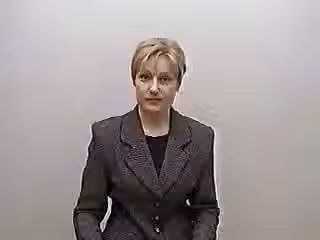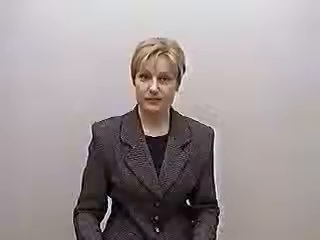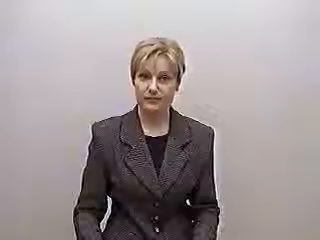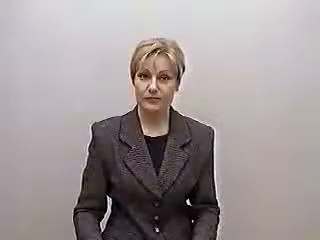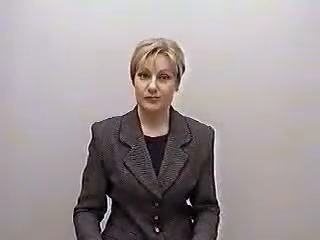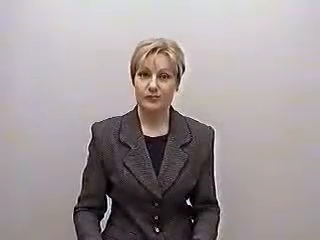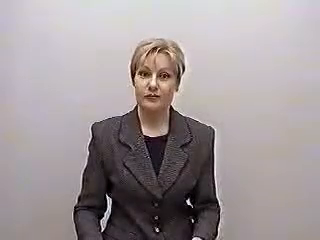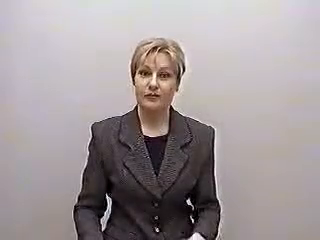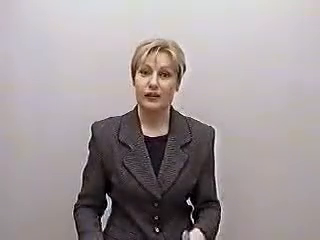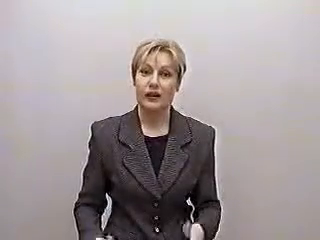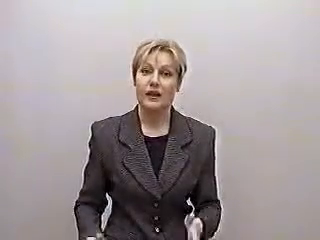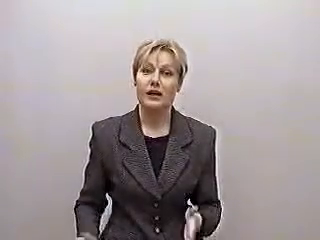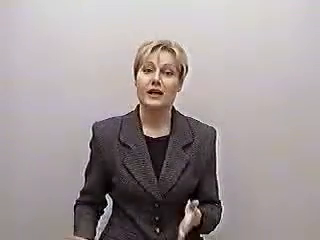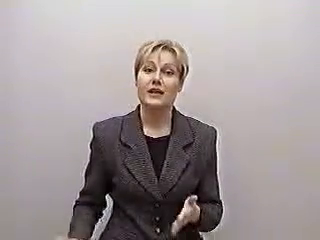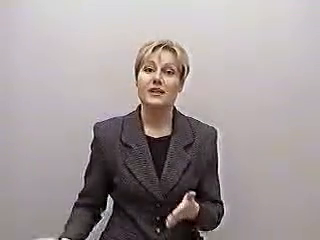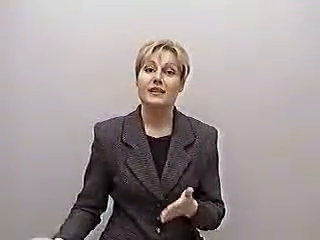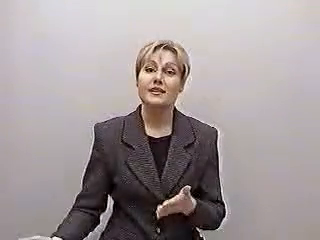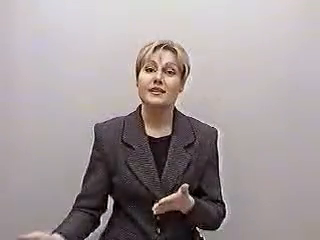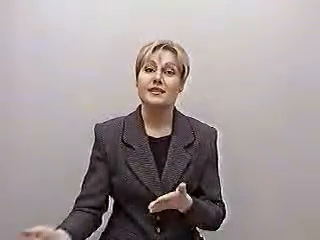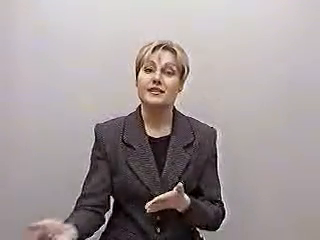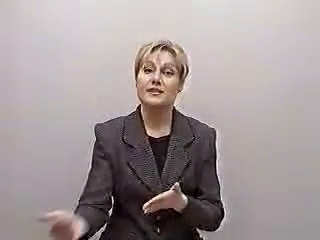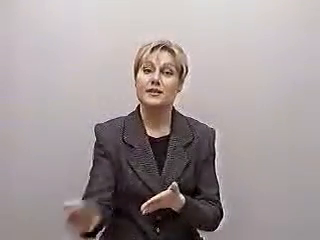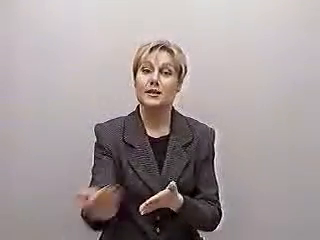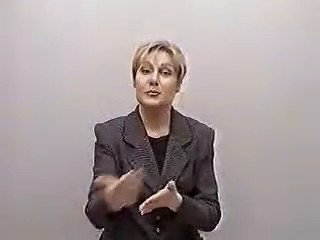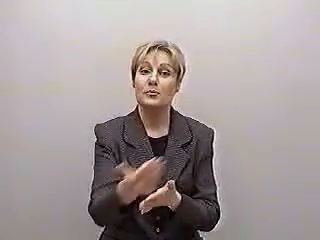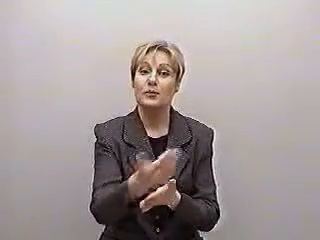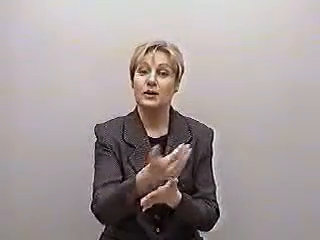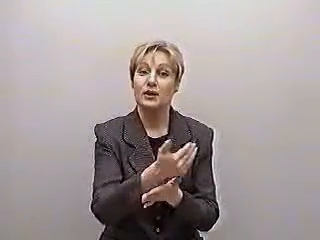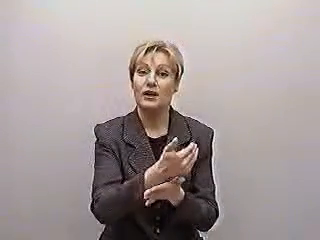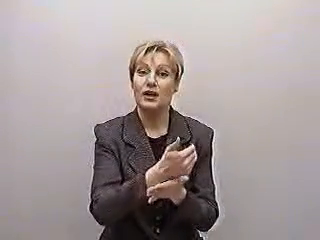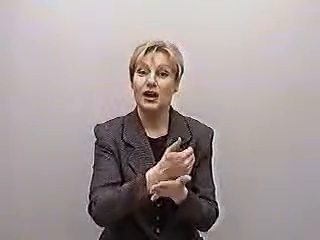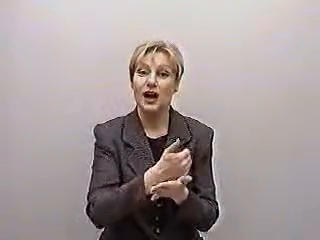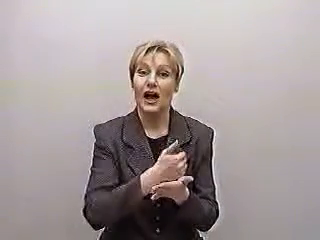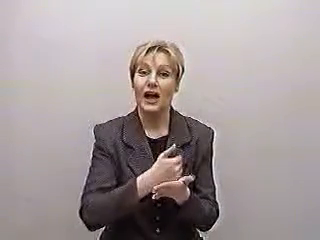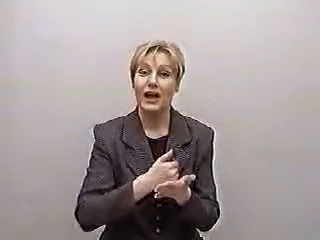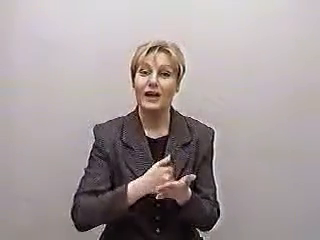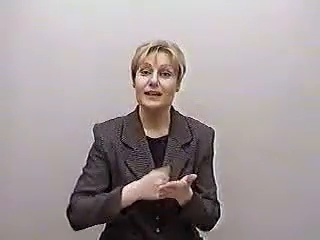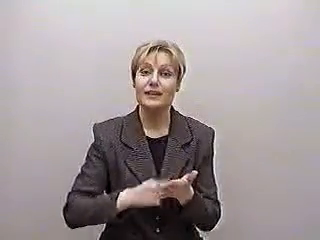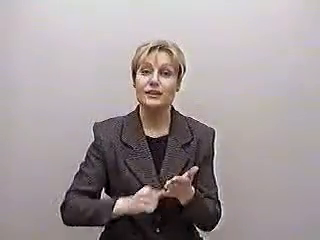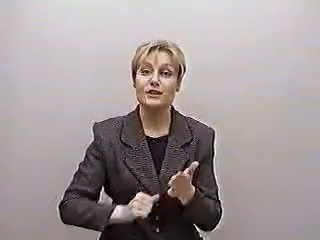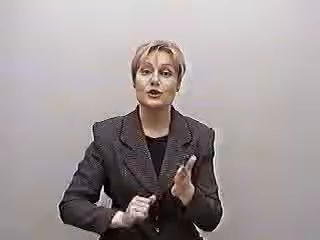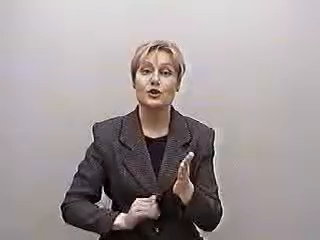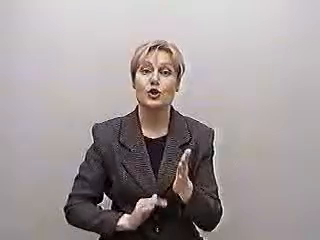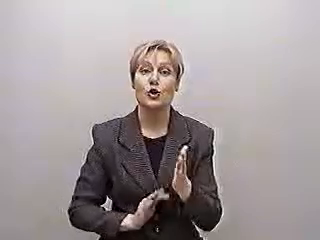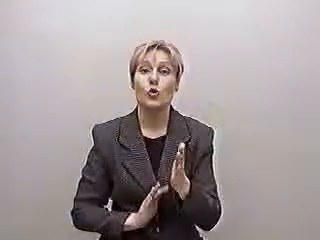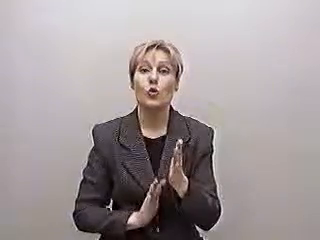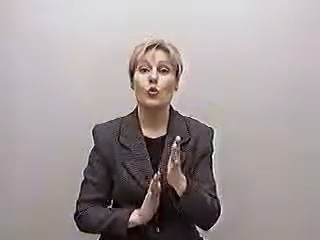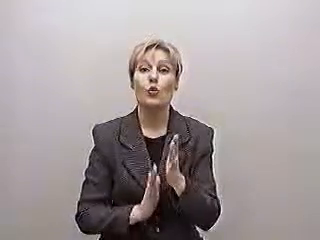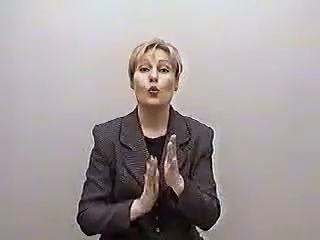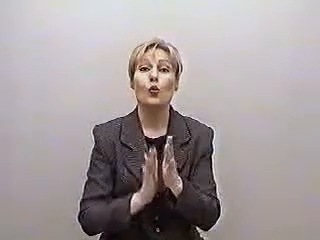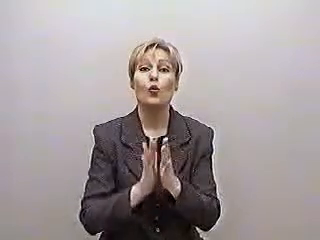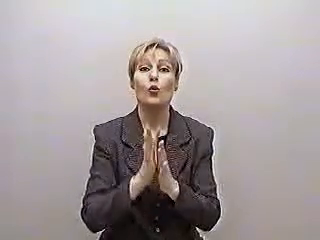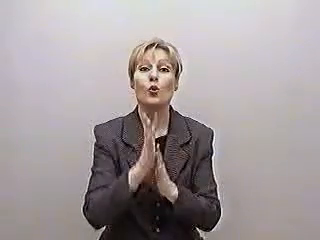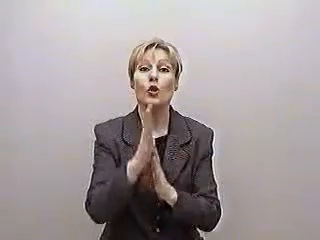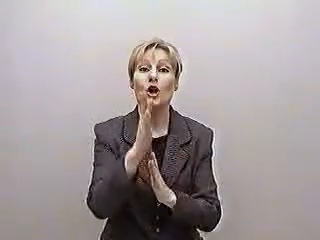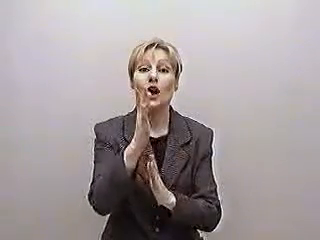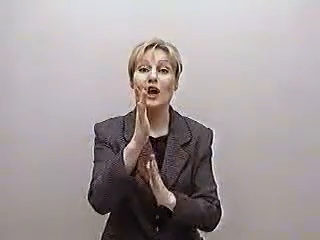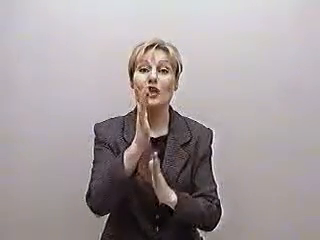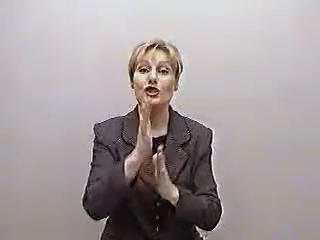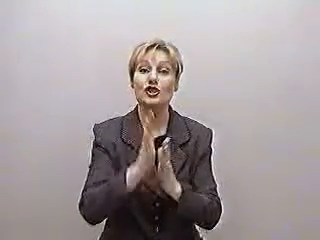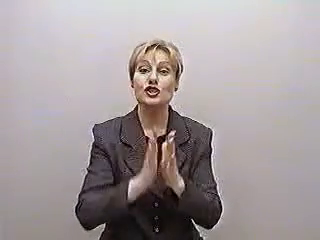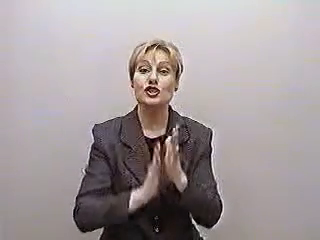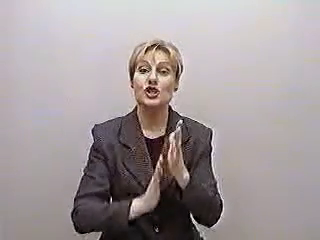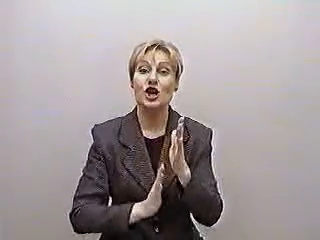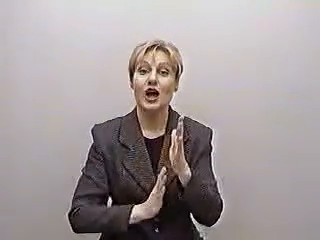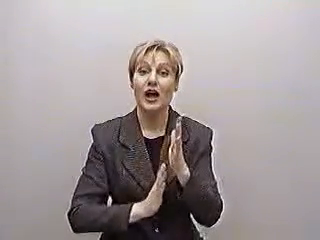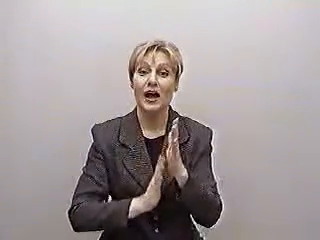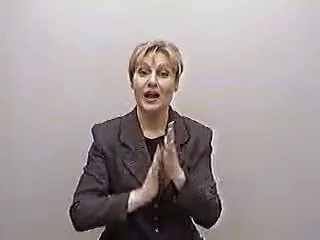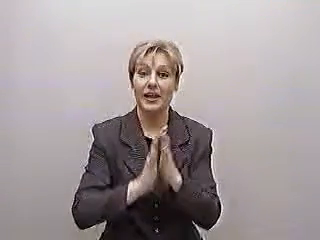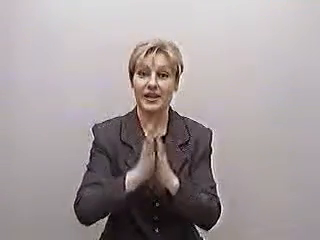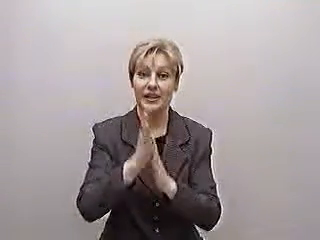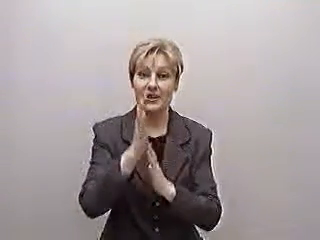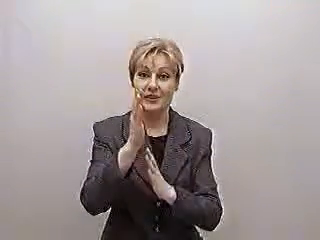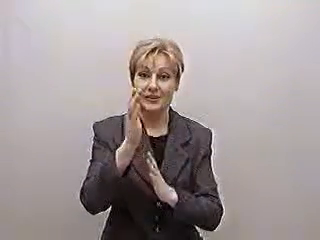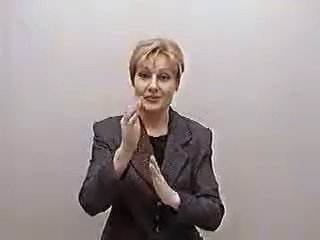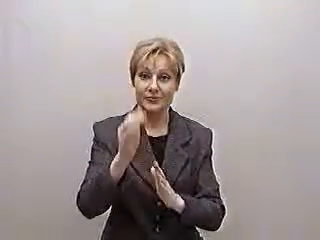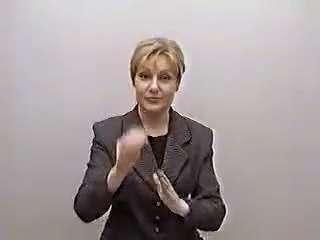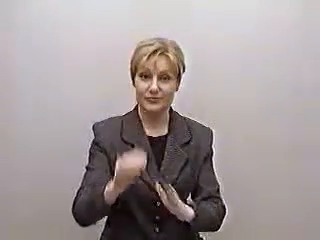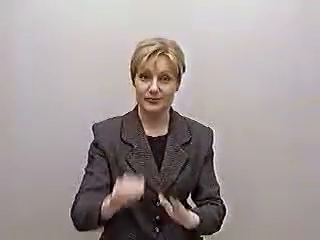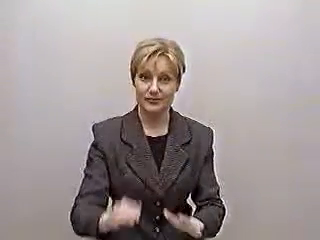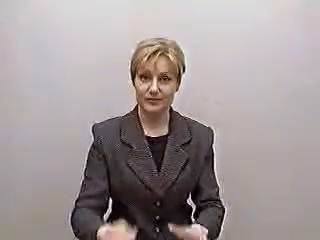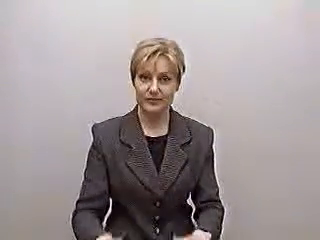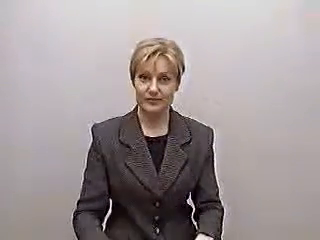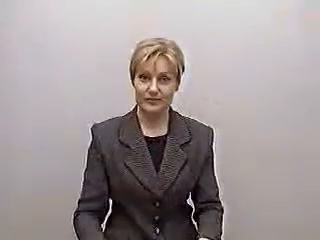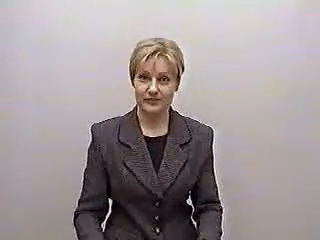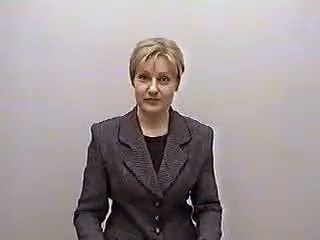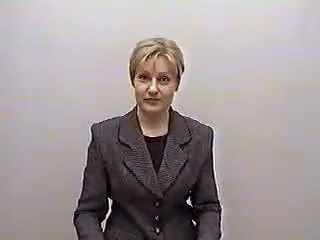собирать урожай